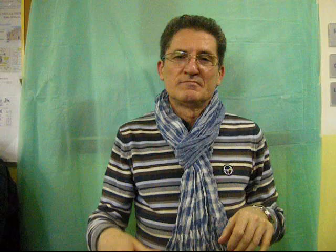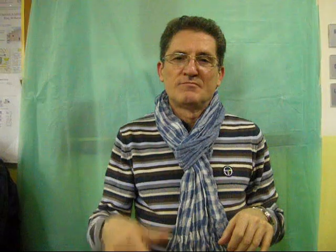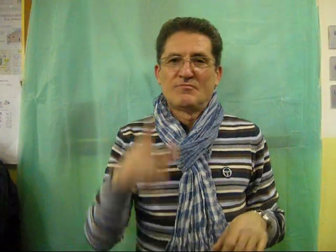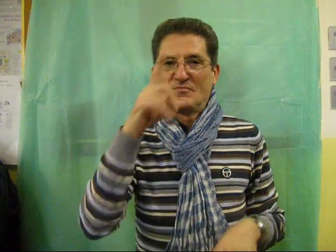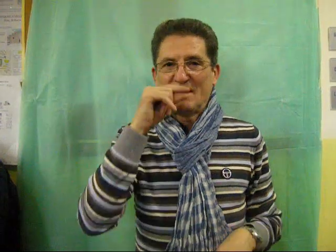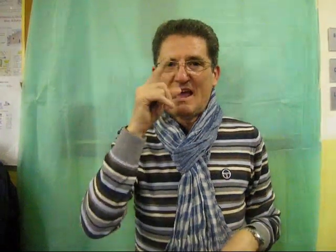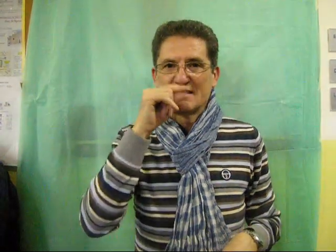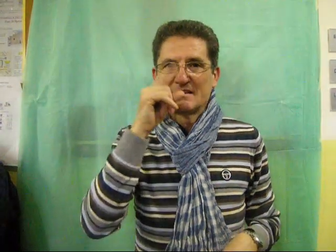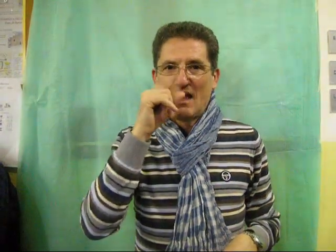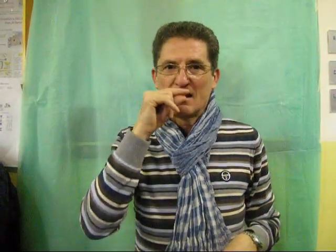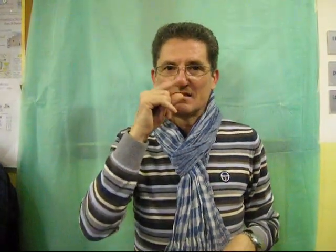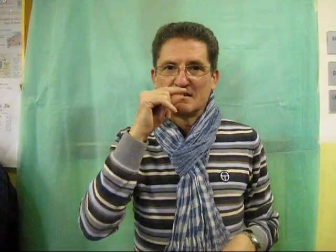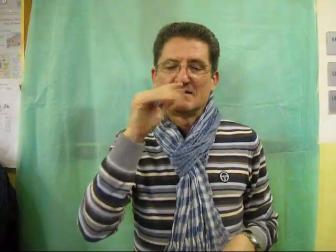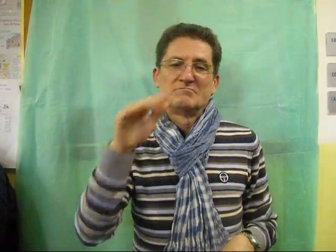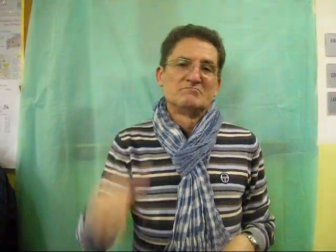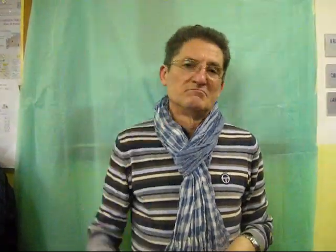Frascati